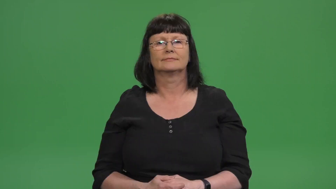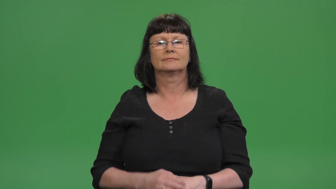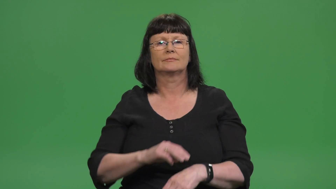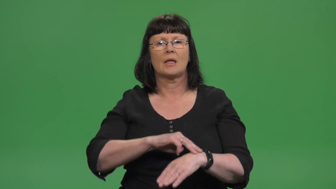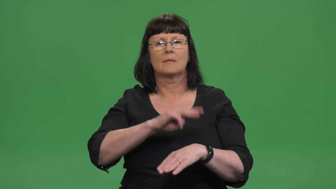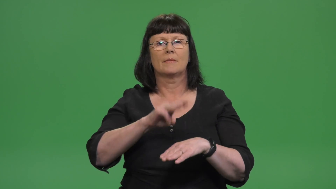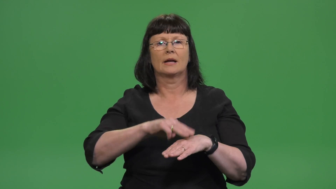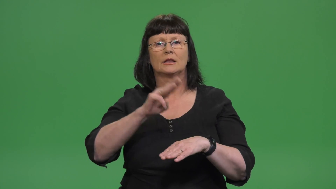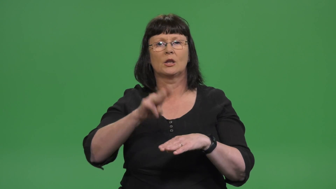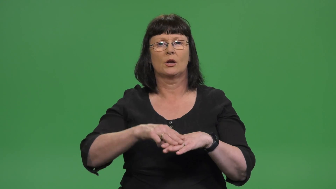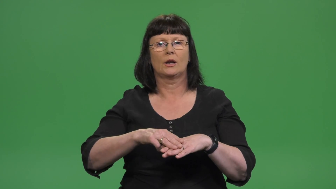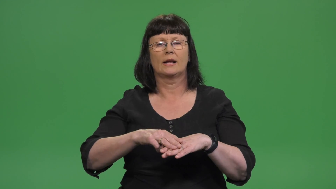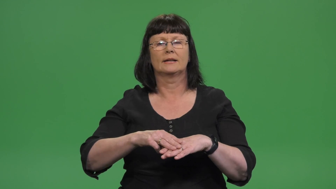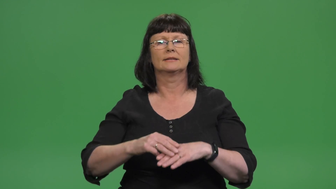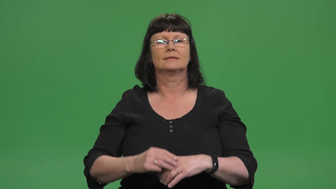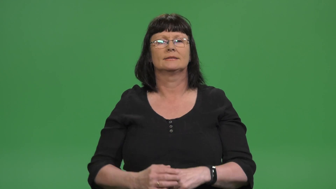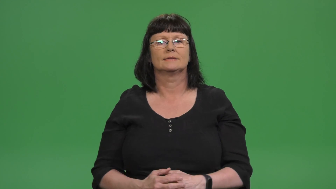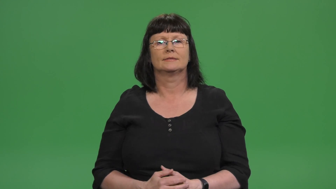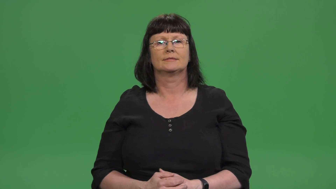McDonald´s